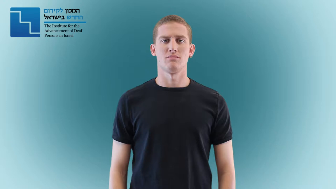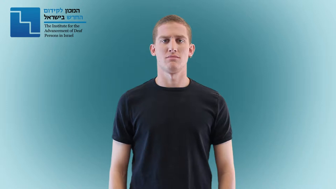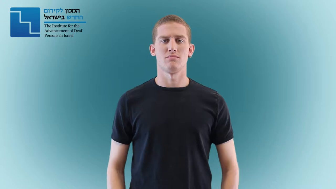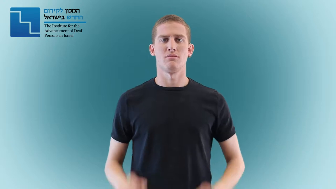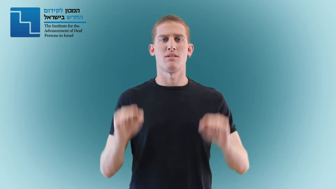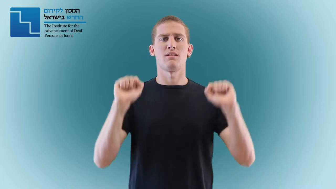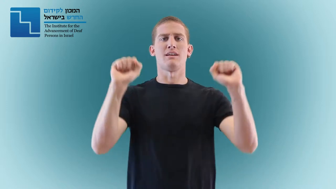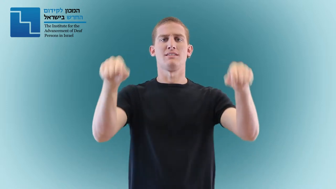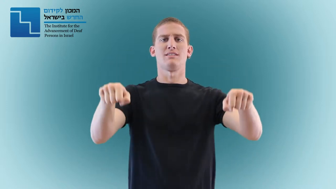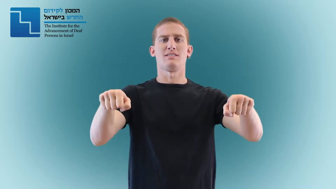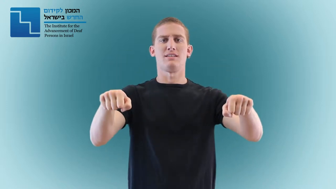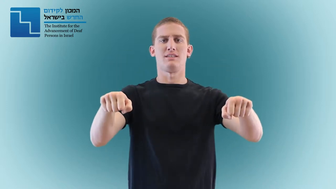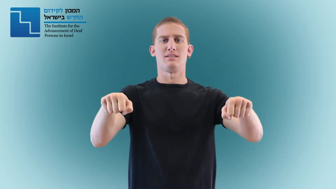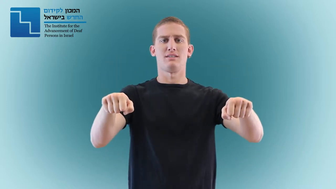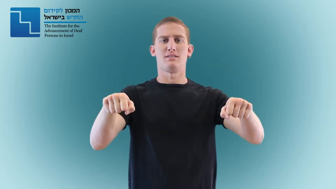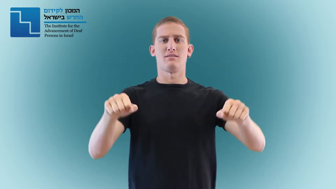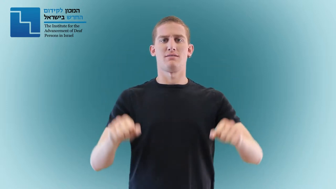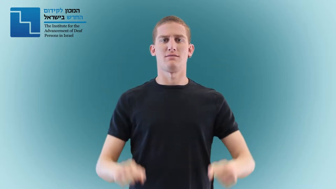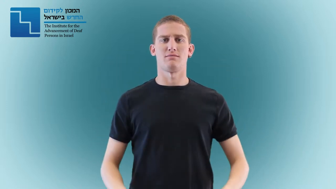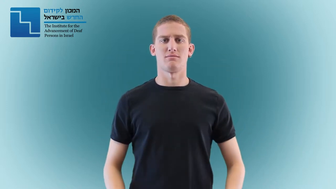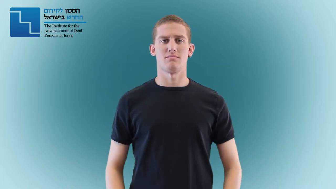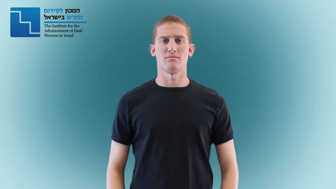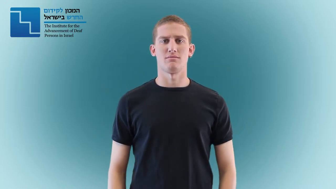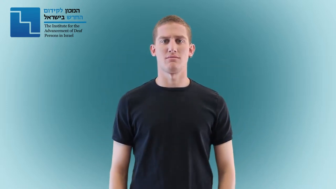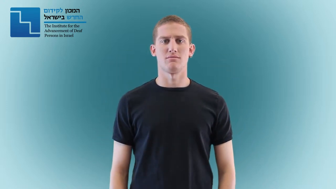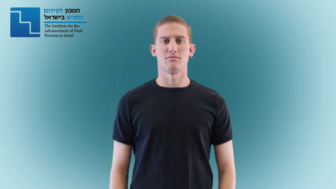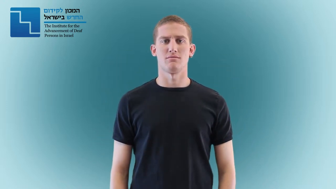נשיא